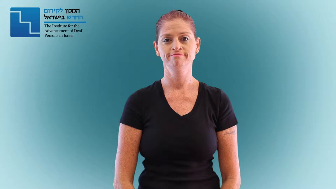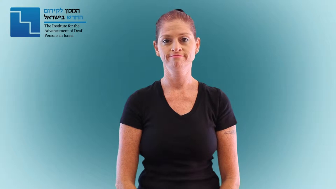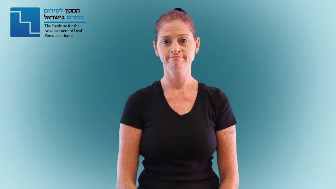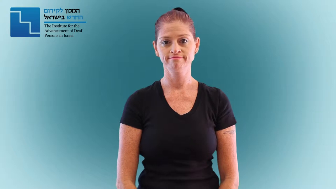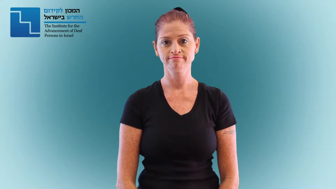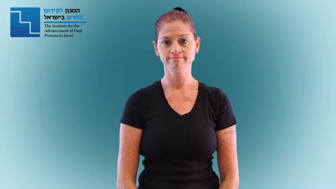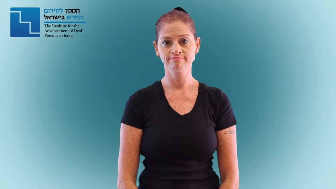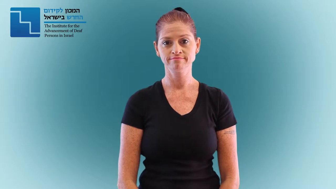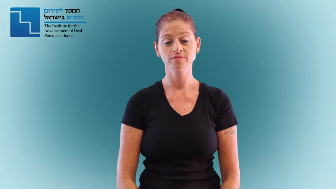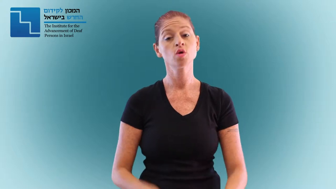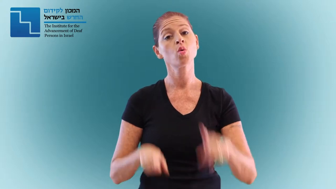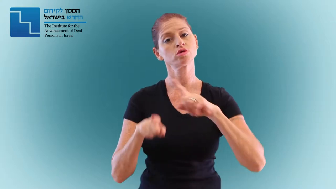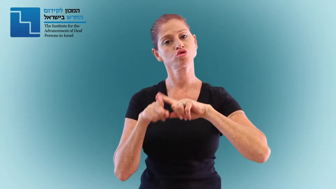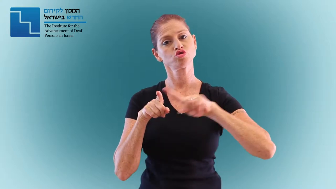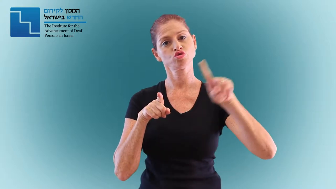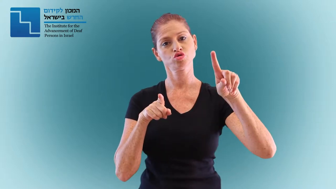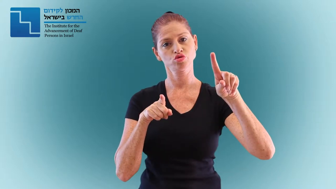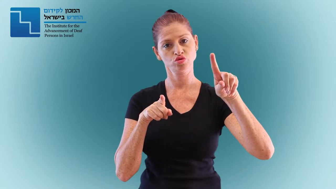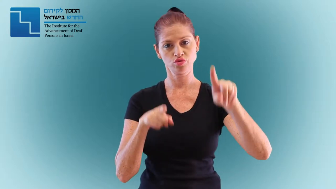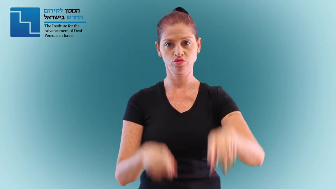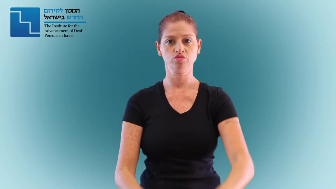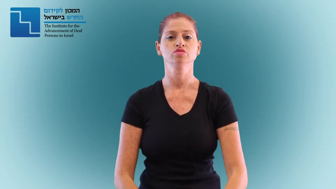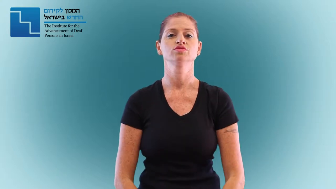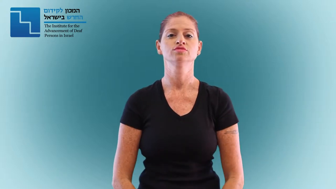חודש